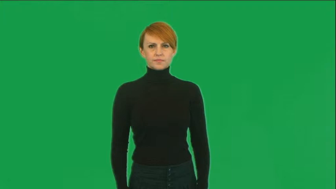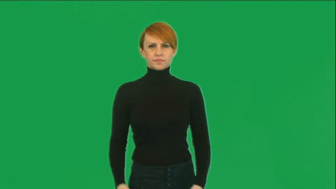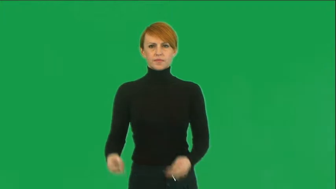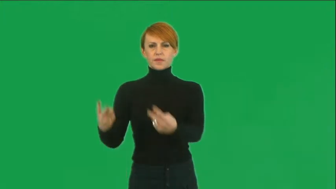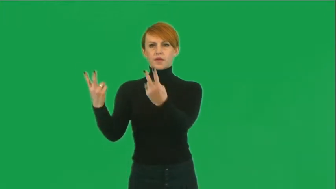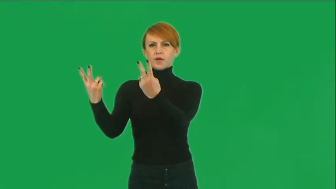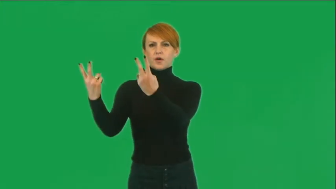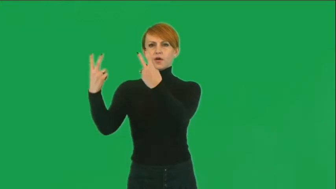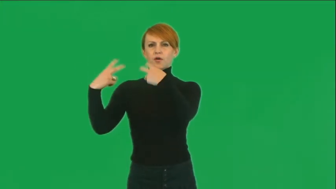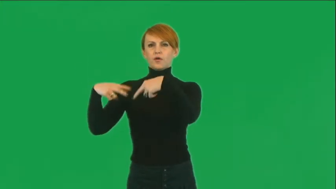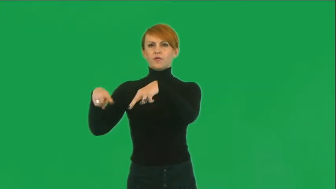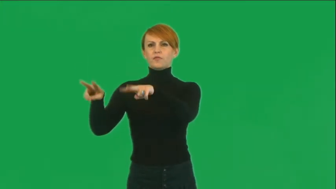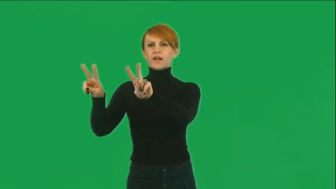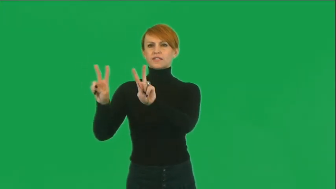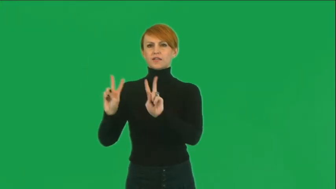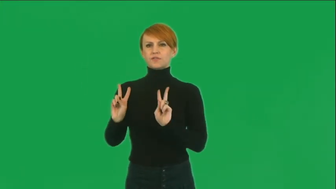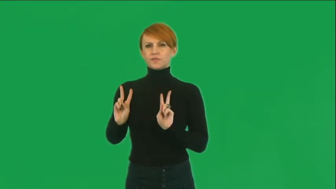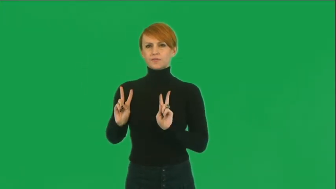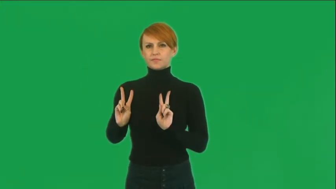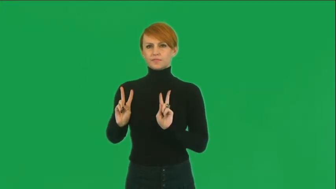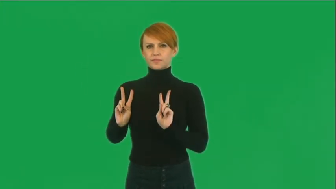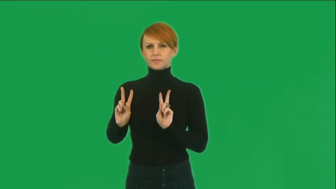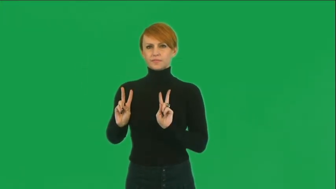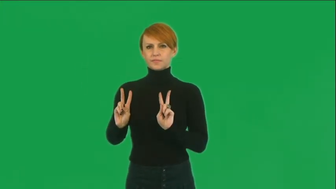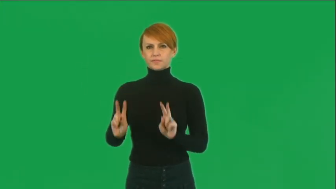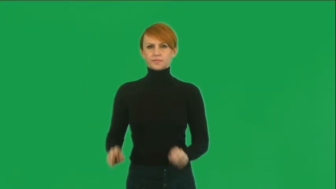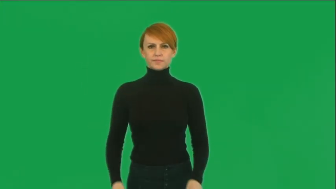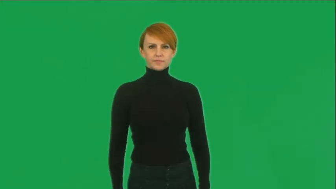wracać